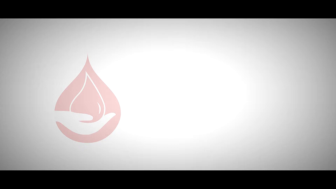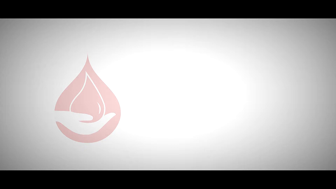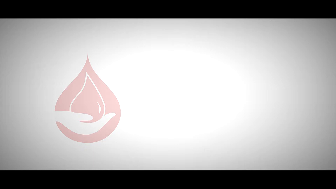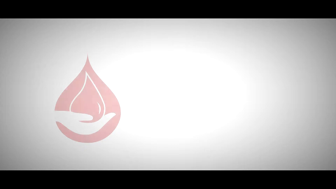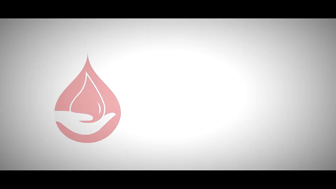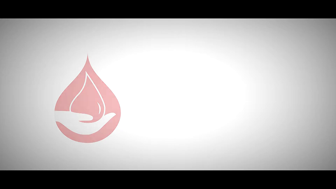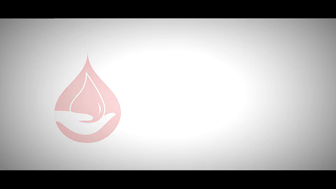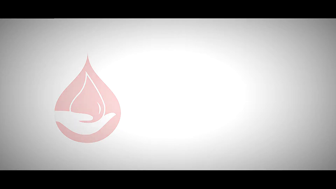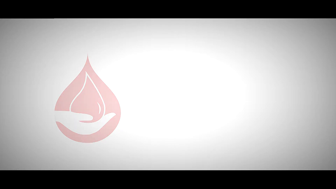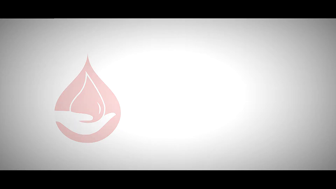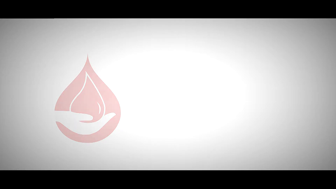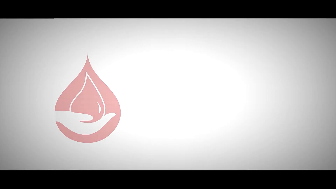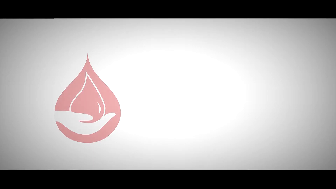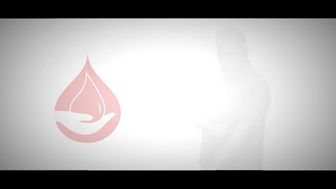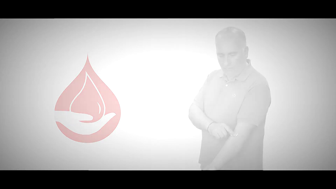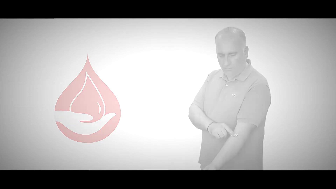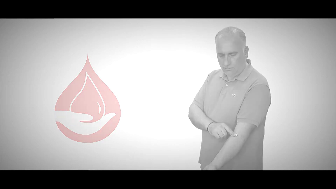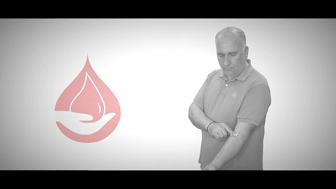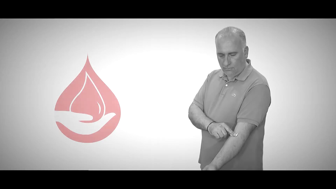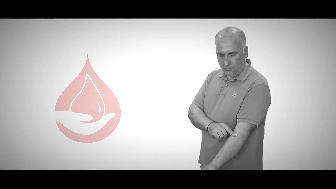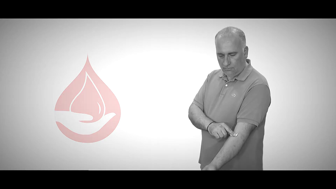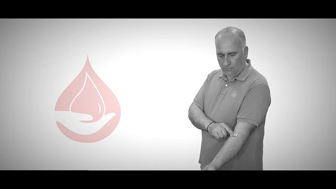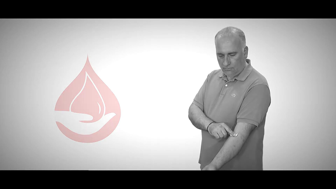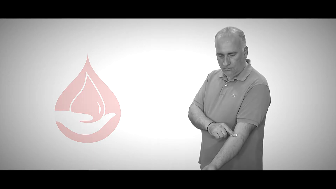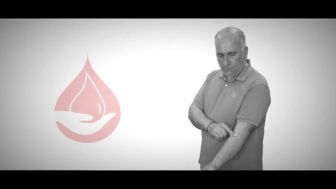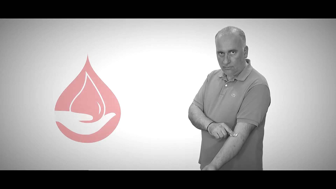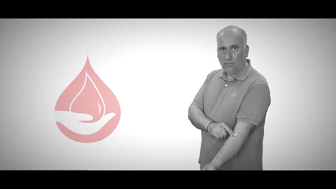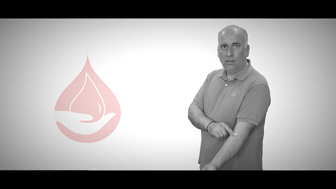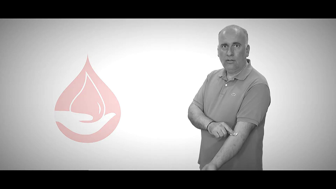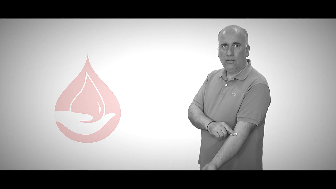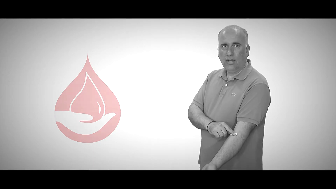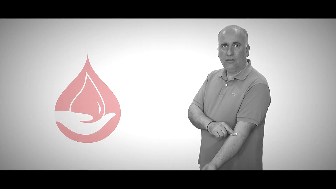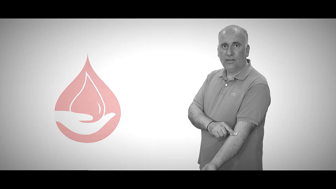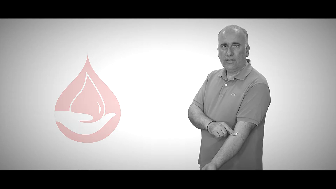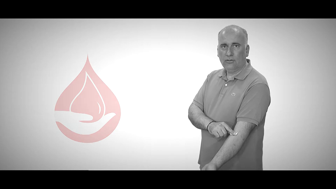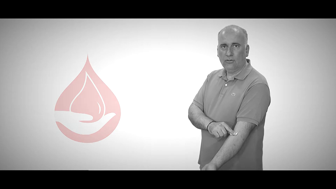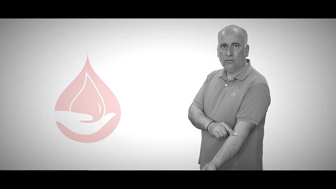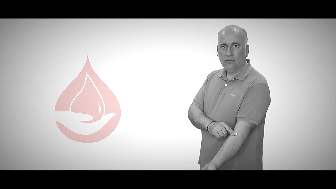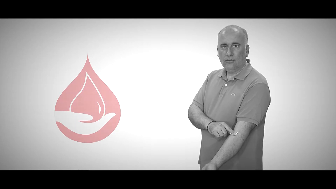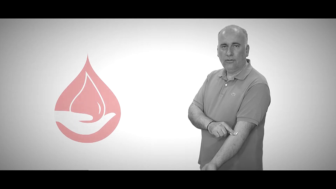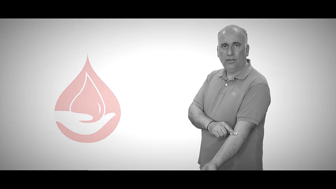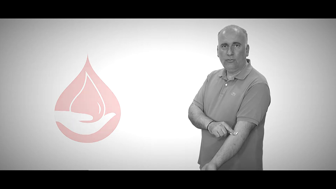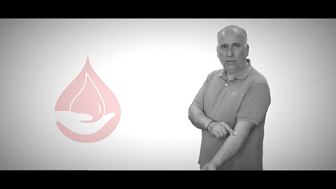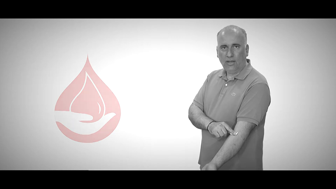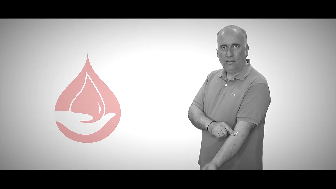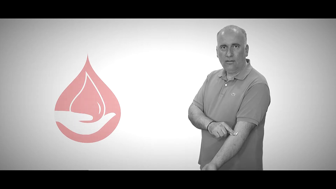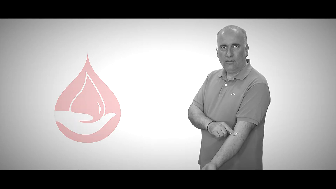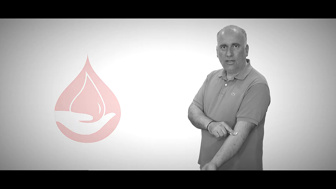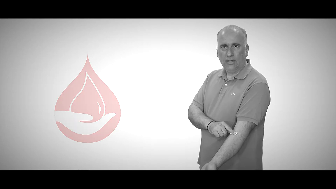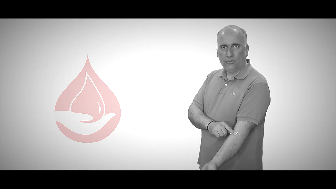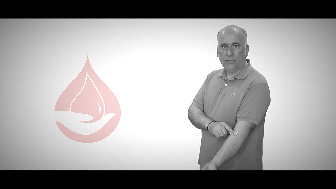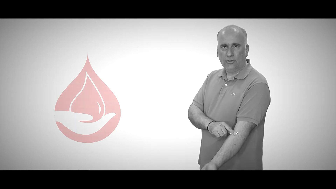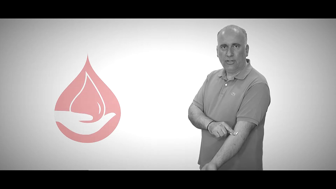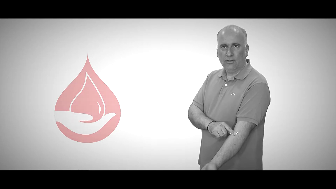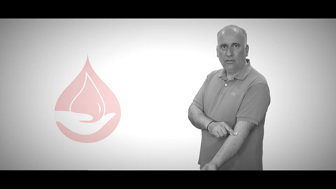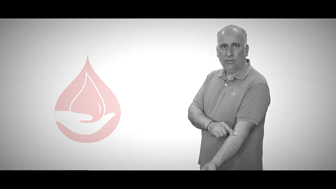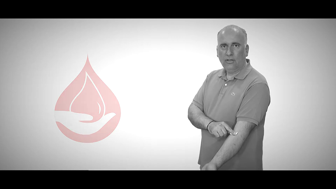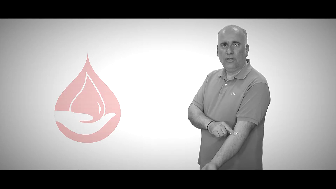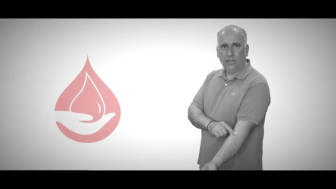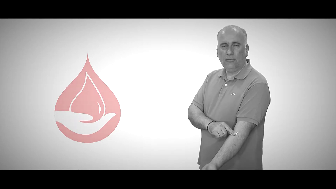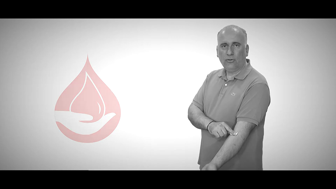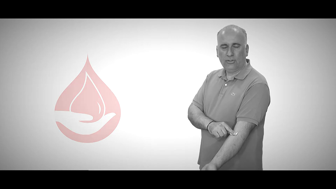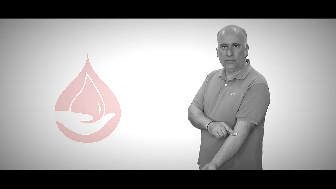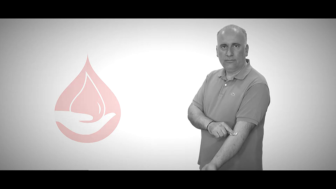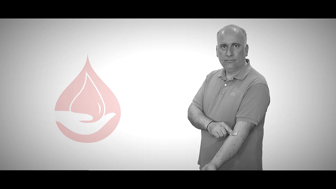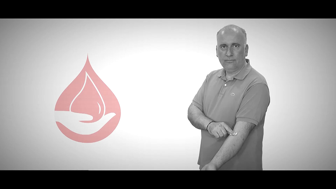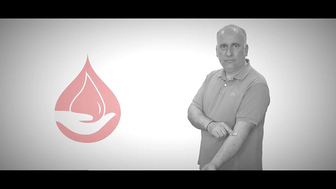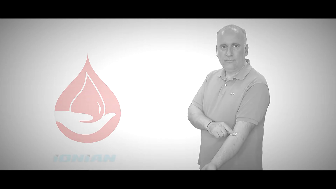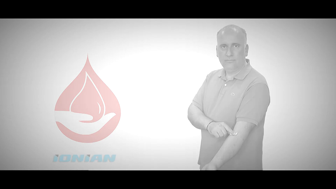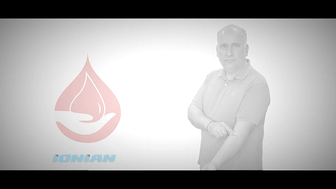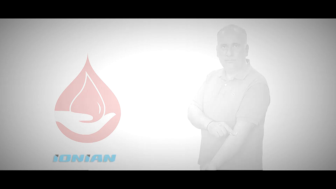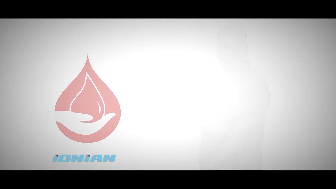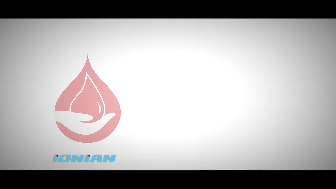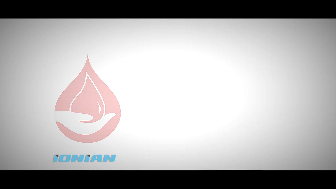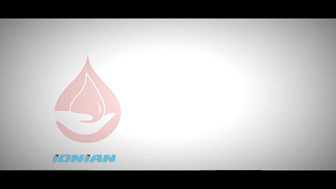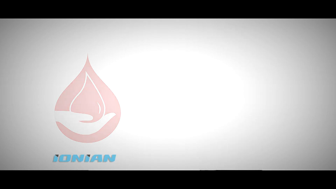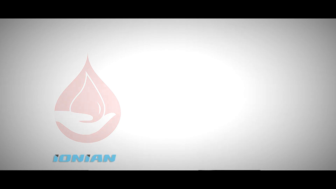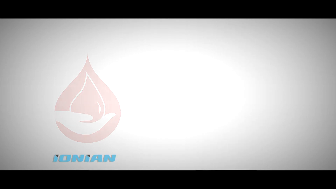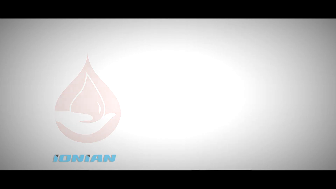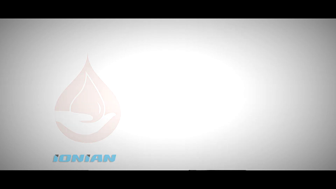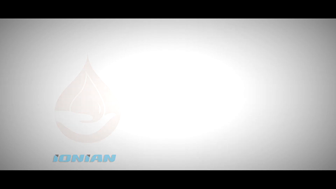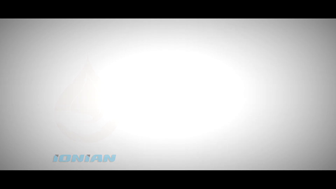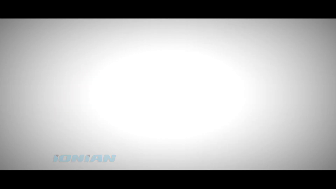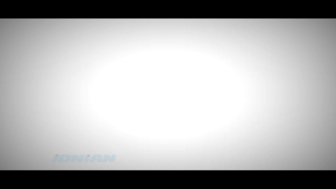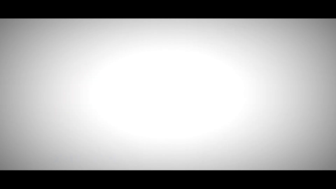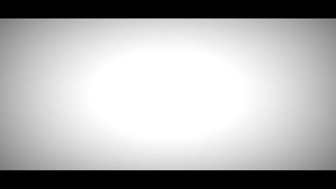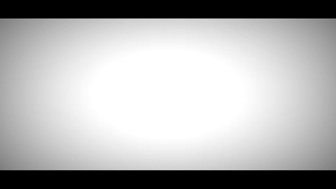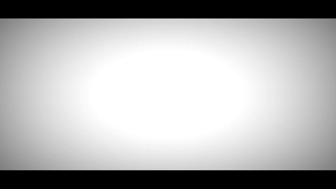ΟΛΟΙ ΜΑΖΙ ΜΙΑ ΑΓΚΑΛΙΑ